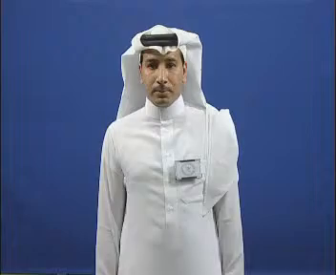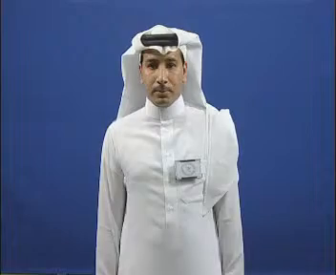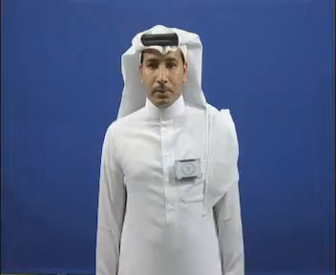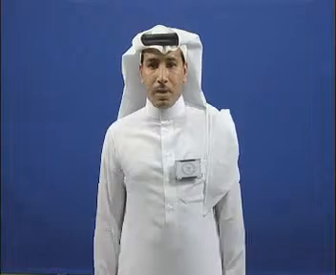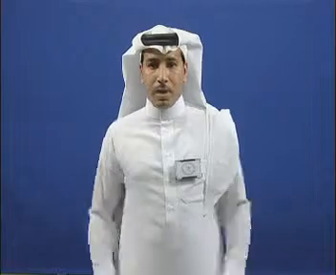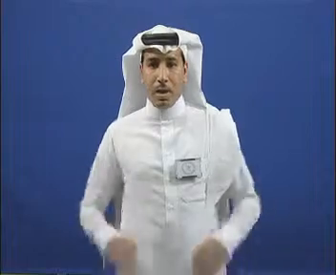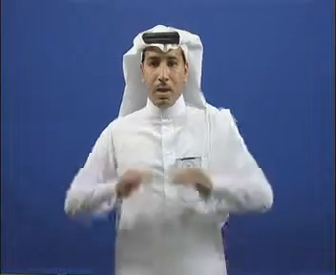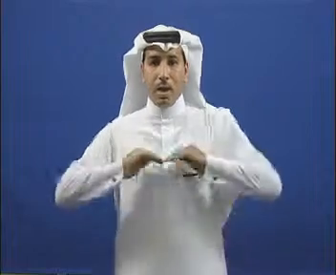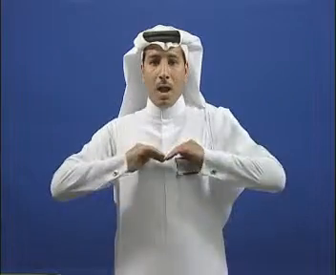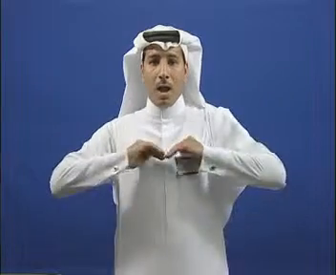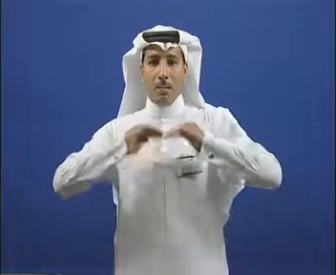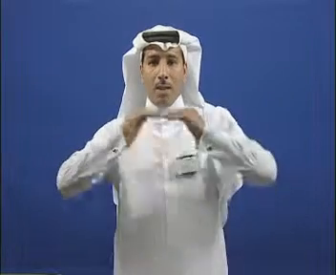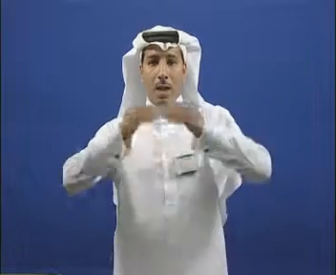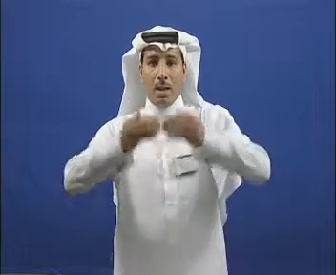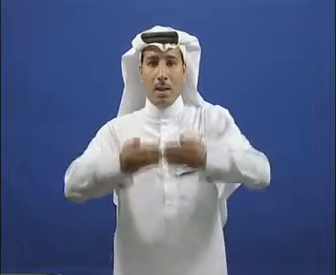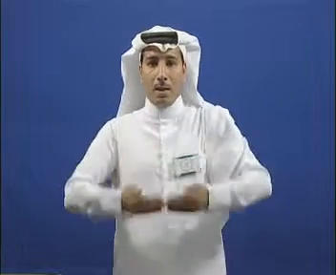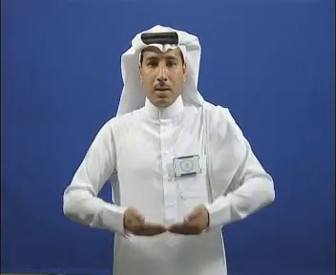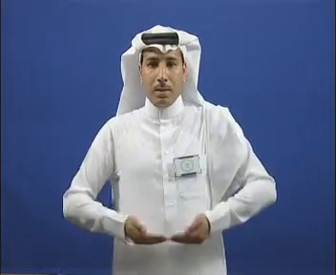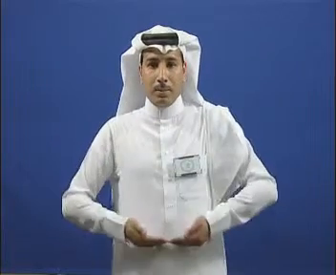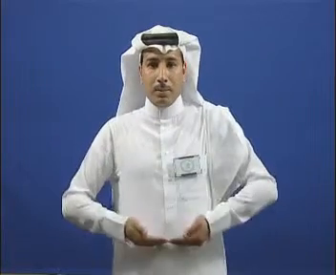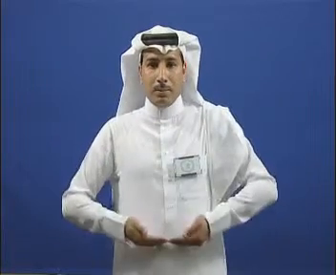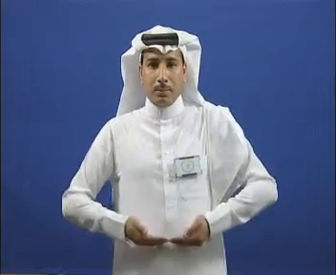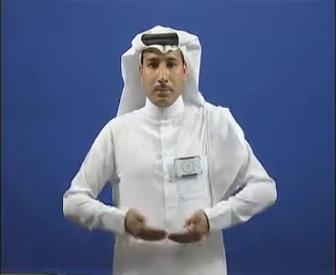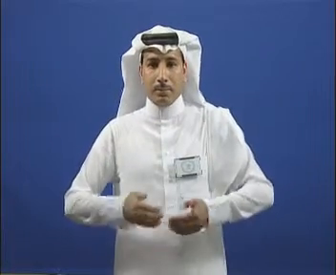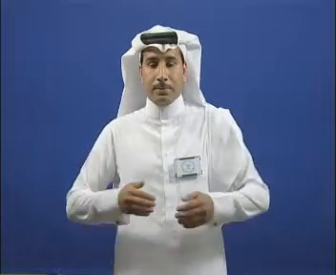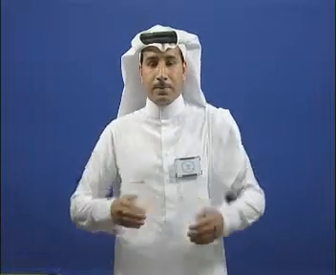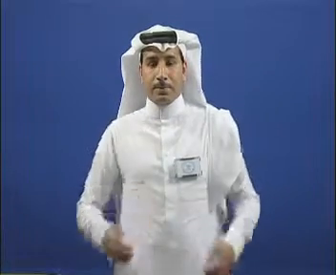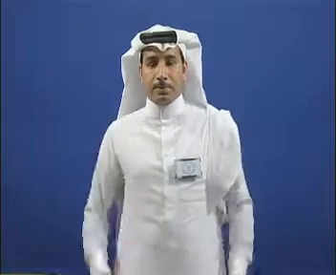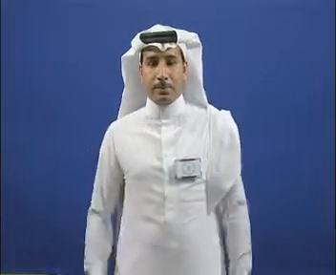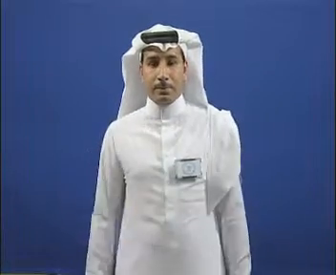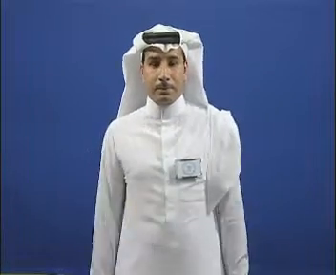حمل